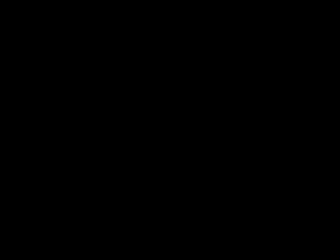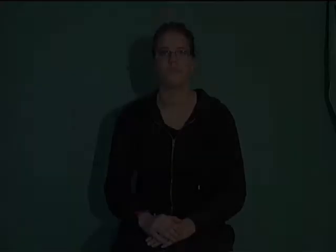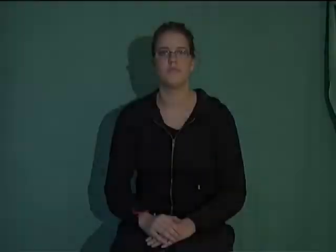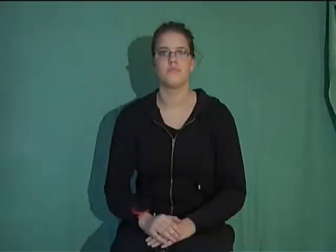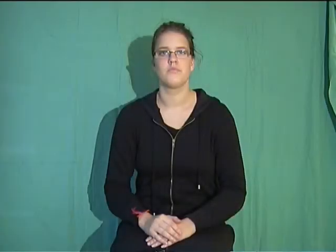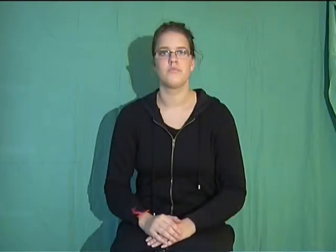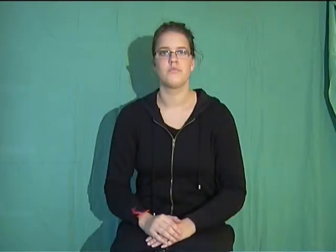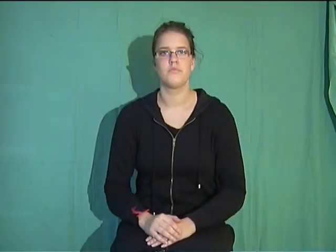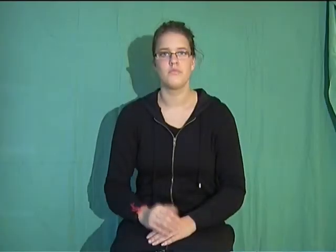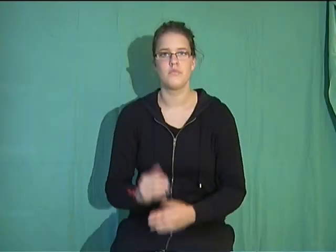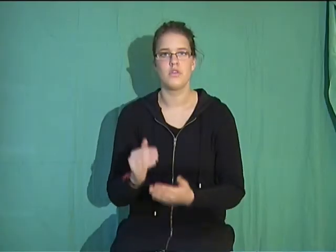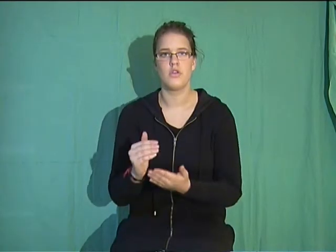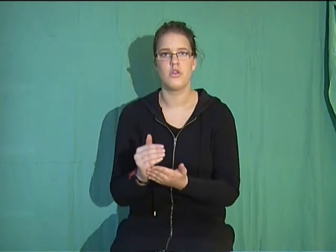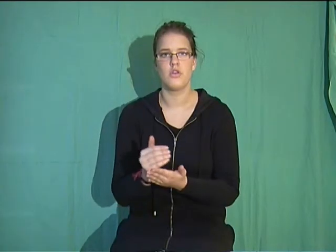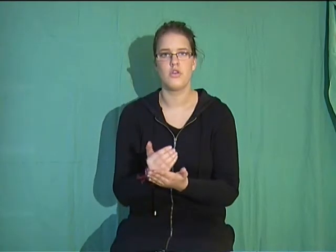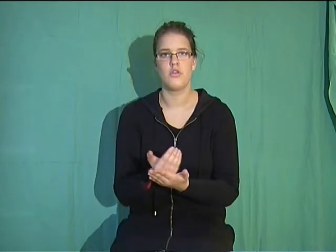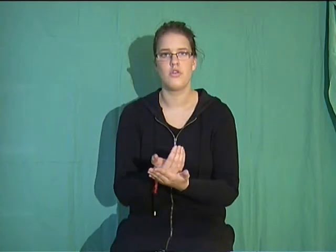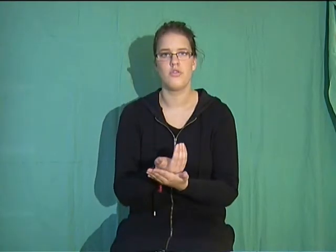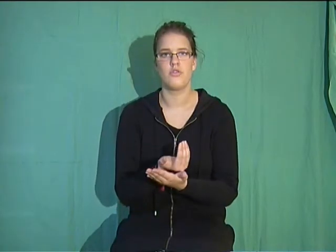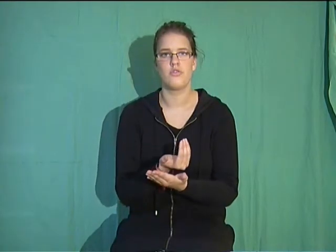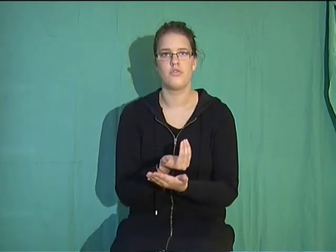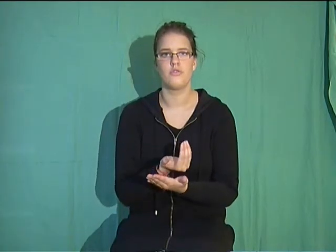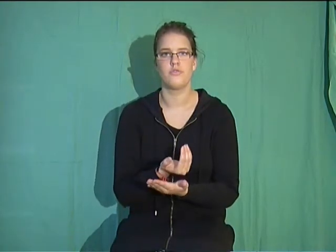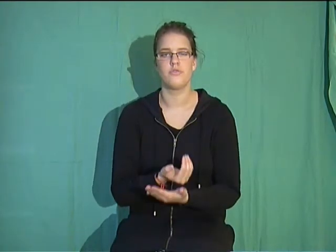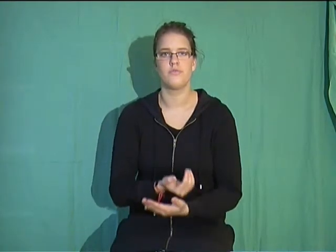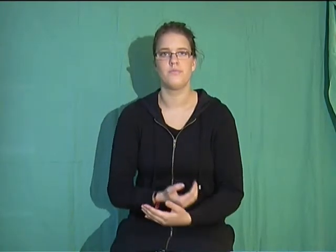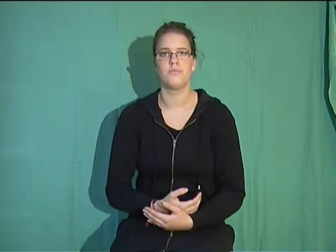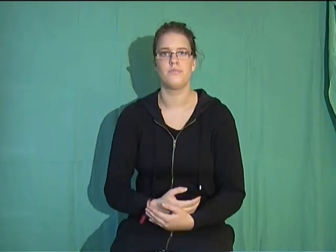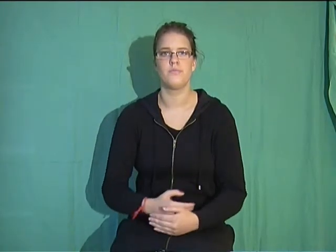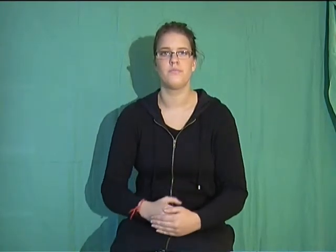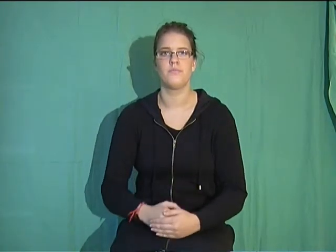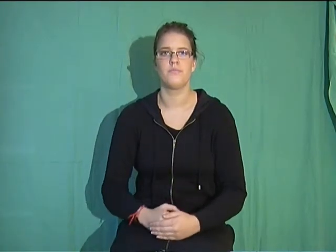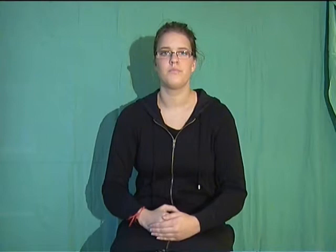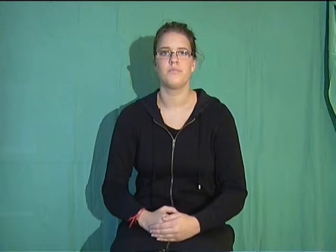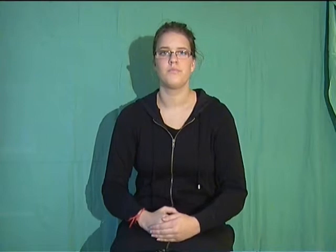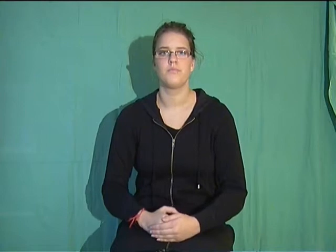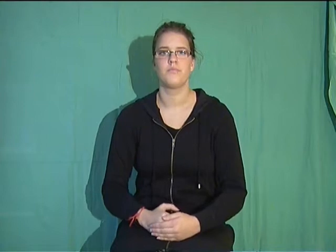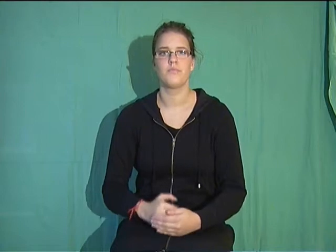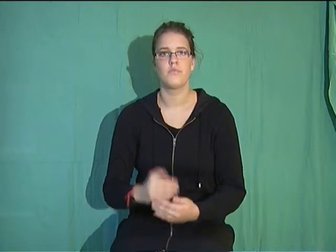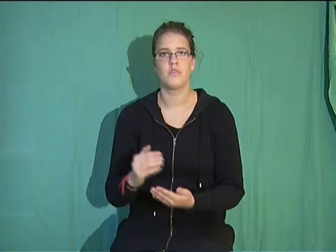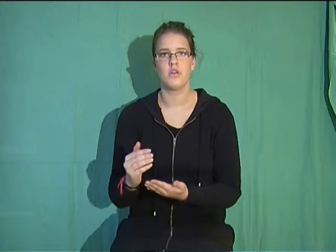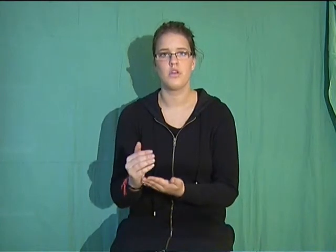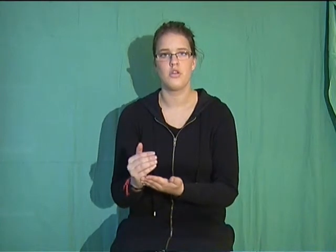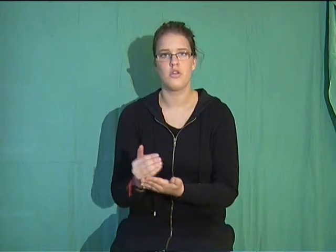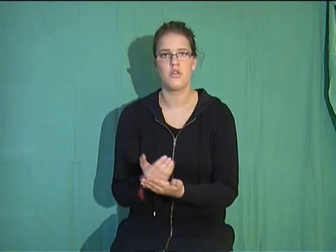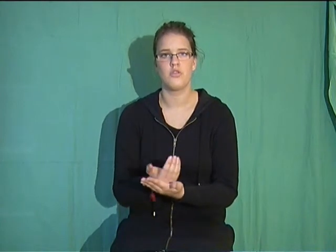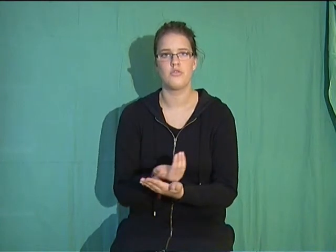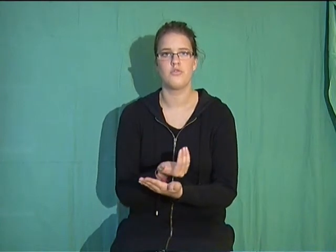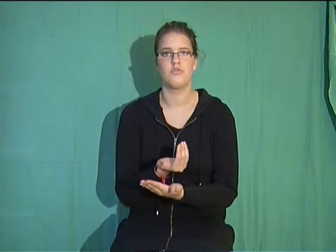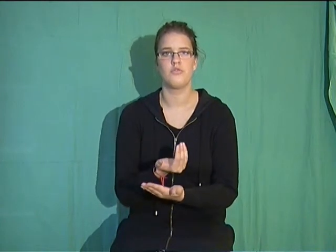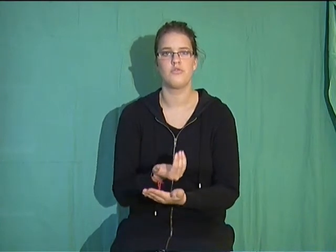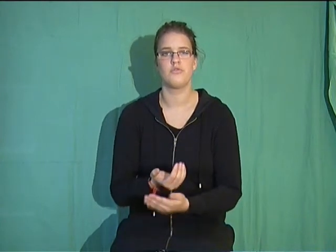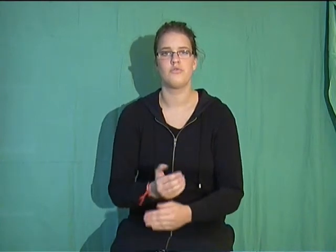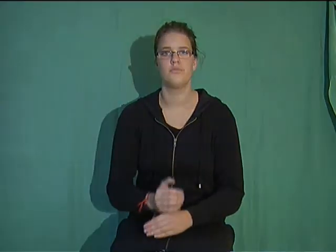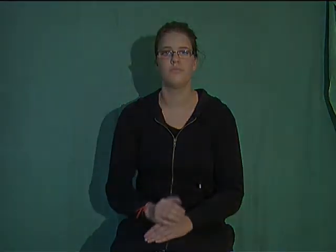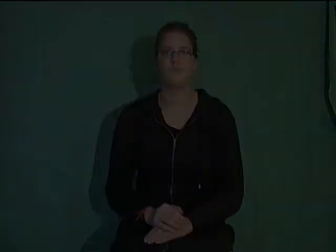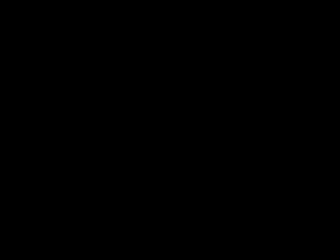Grön